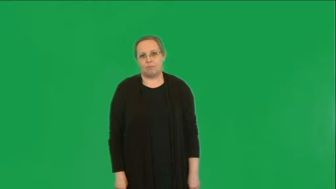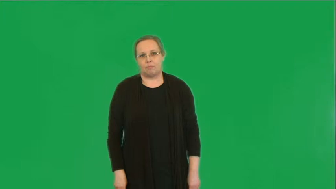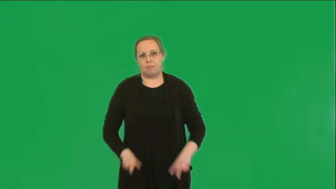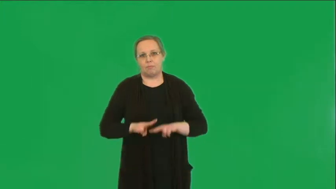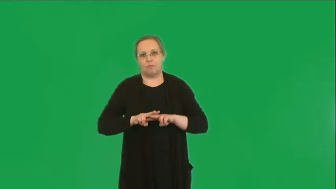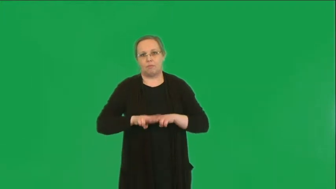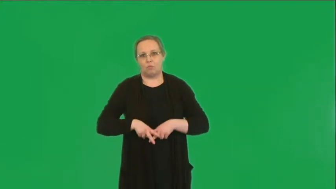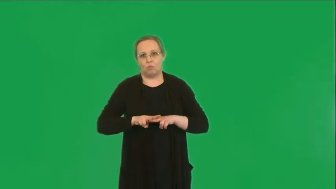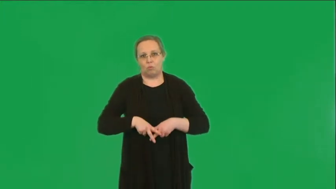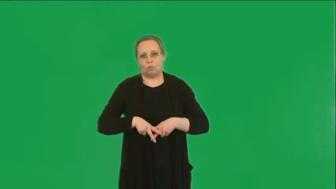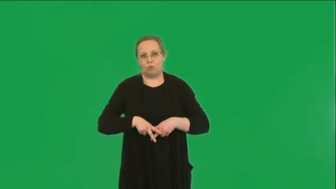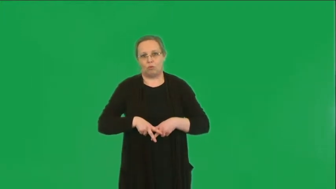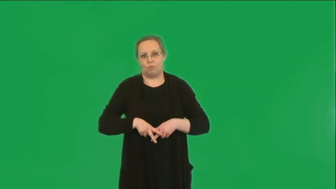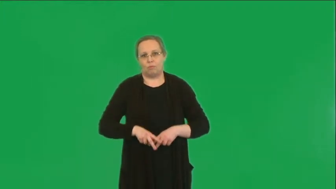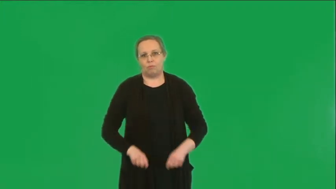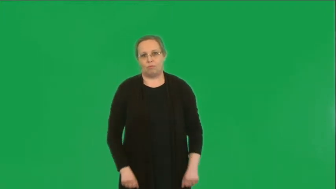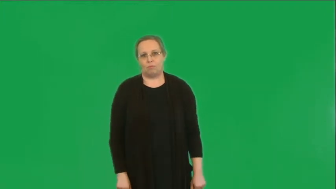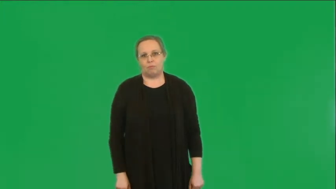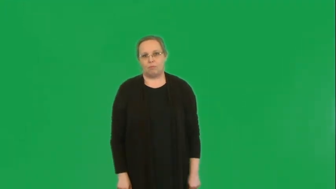fundusz